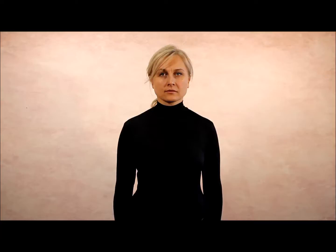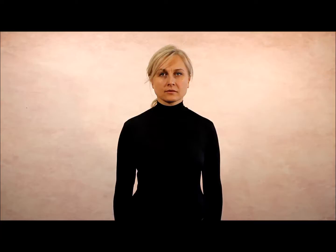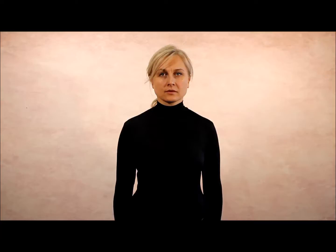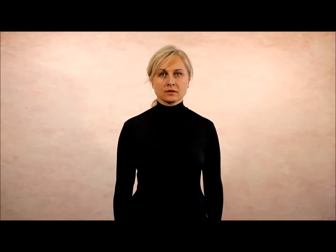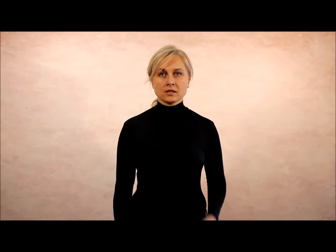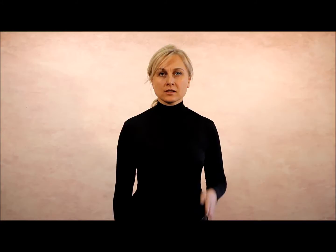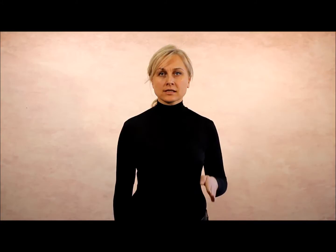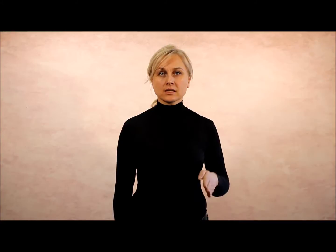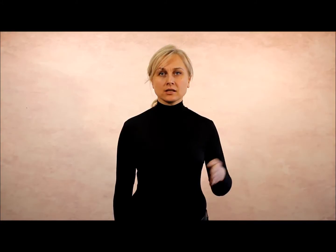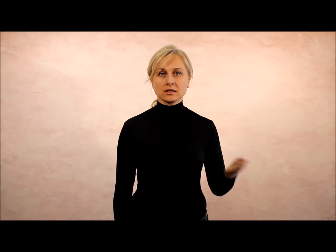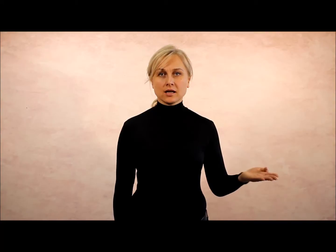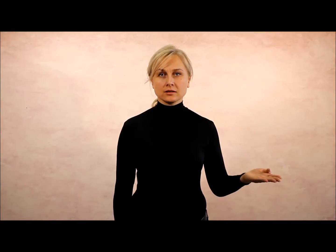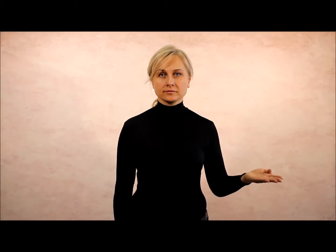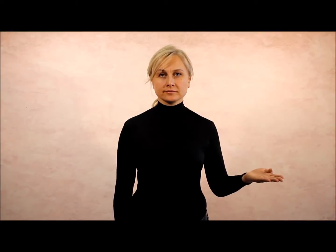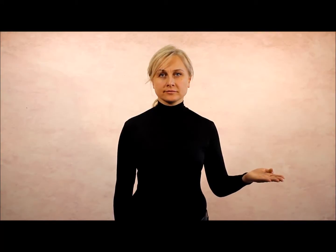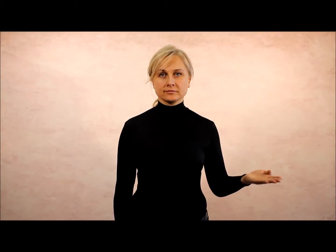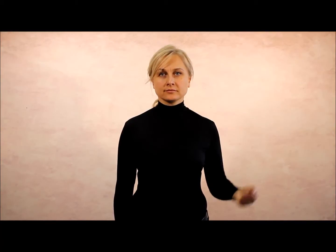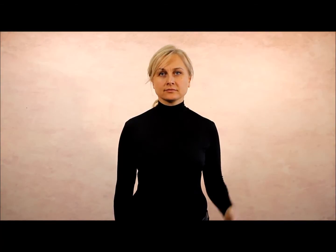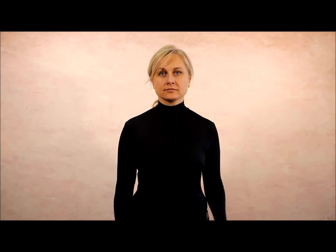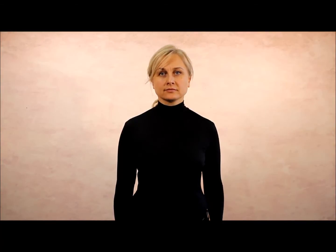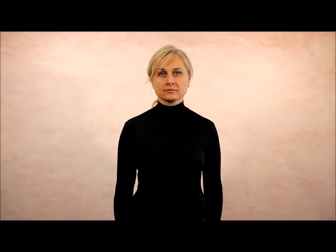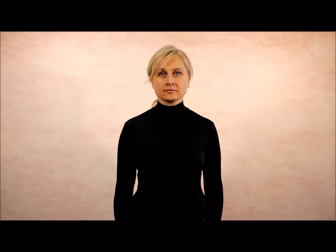Stânga